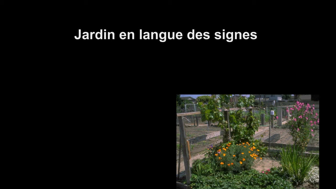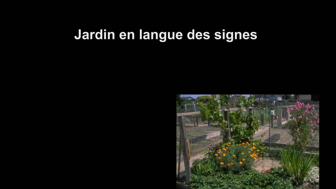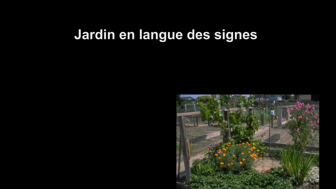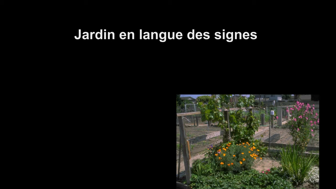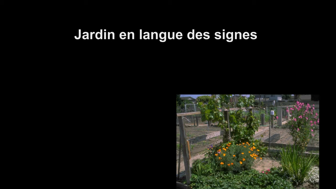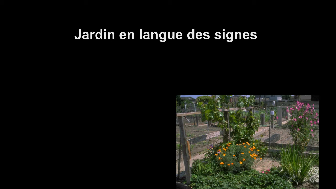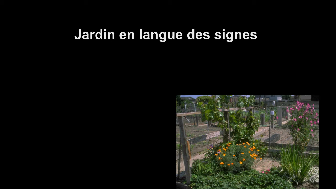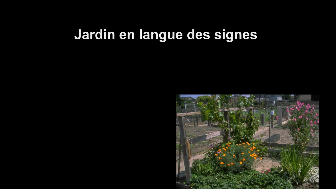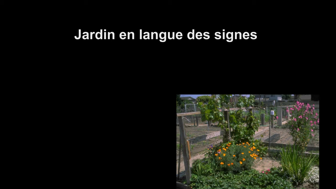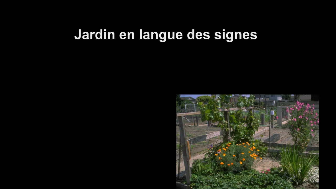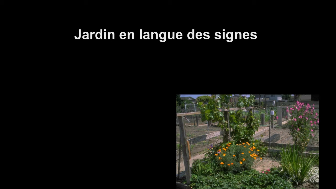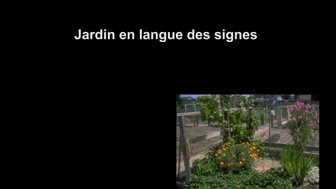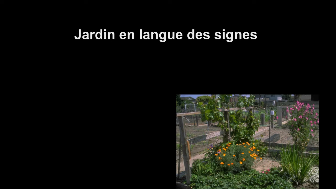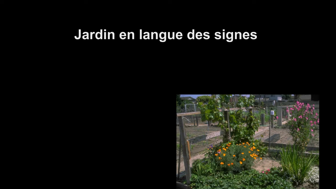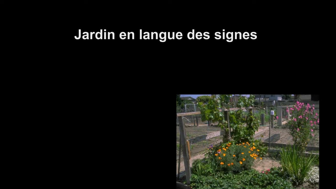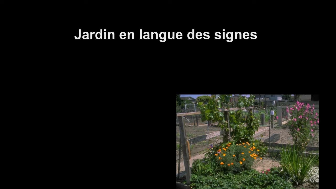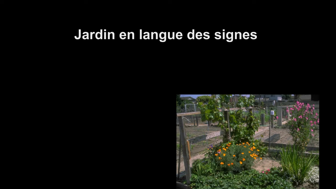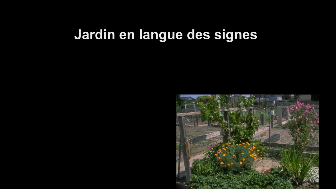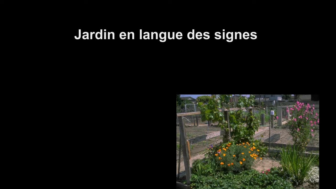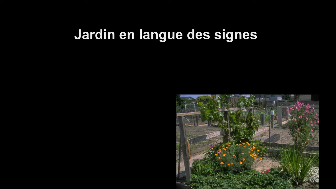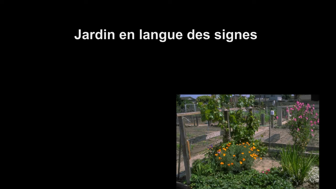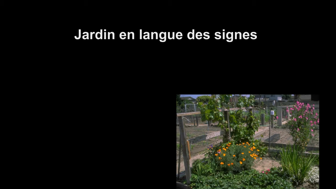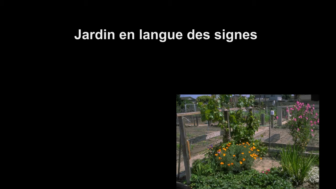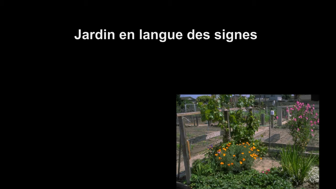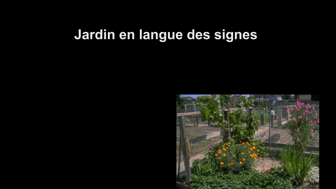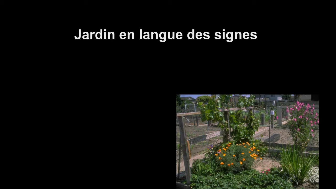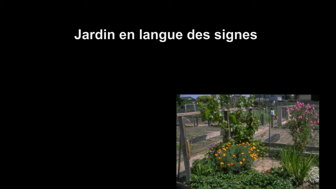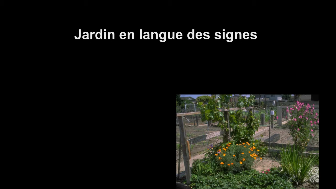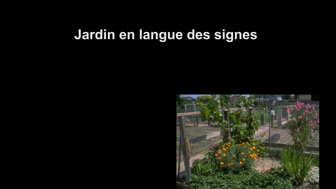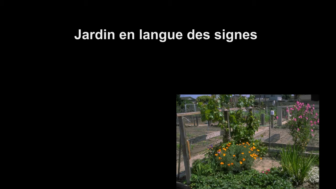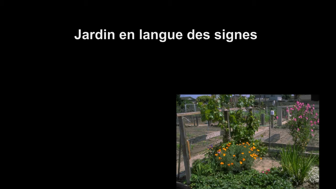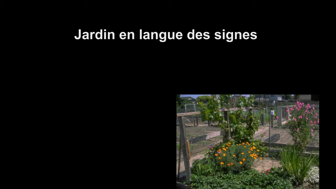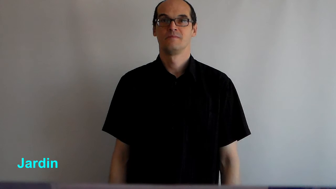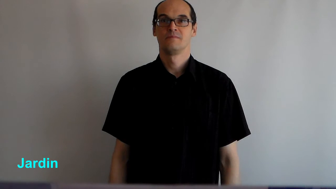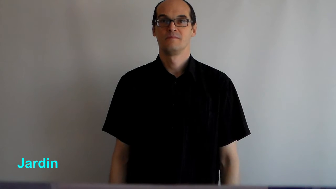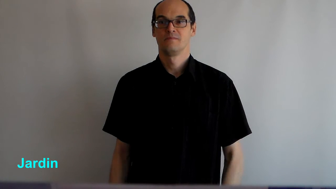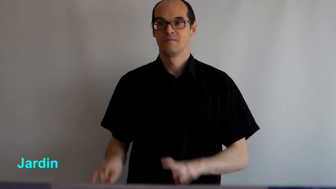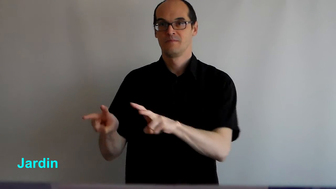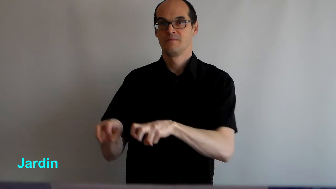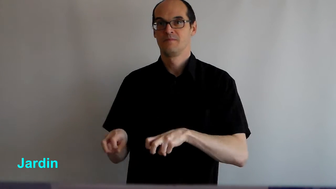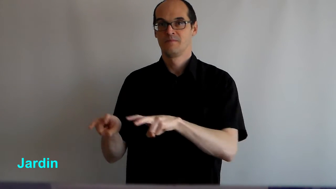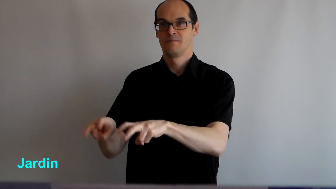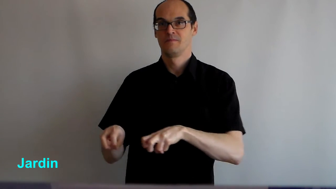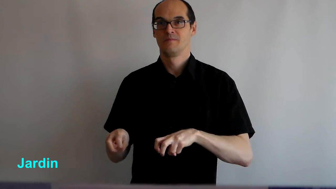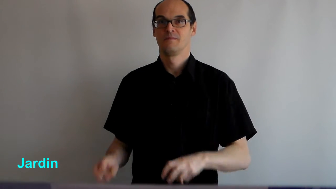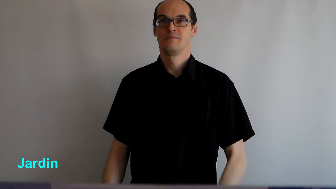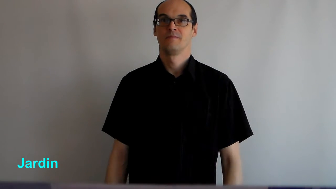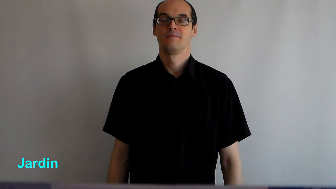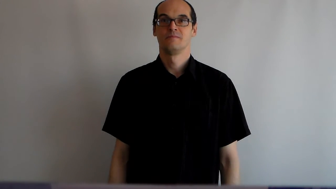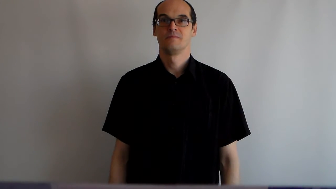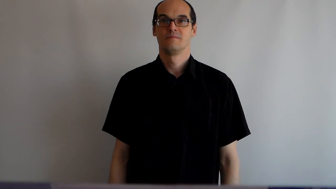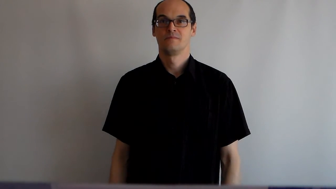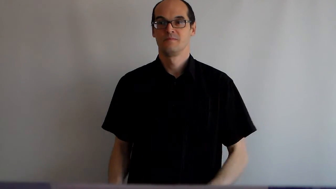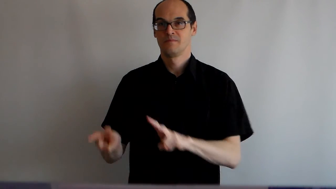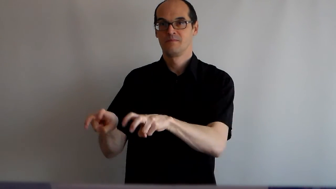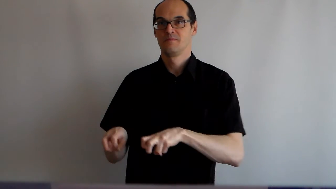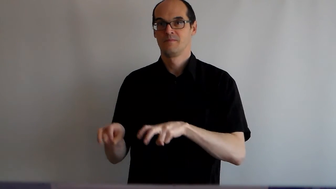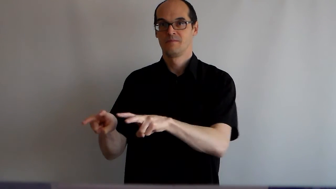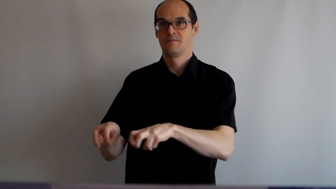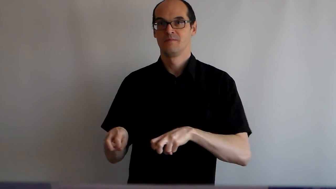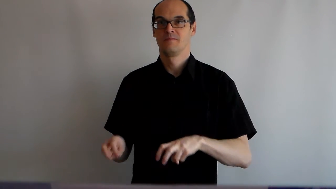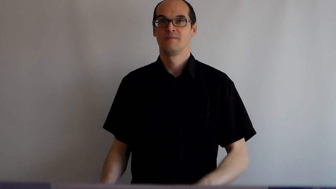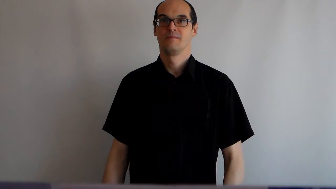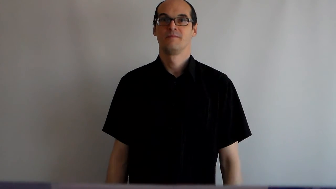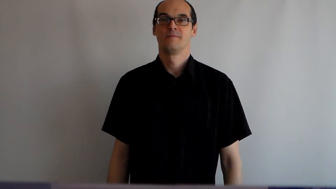Jardin